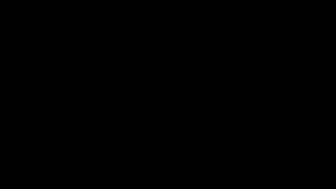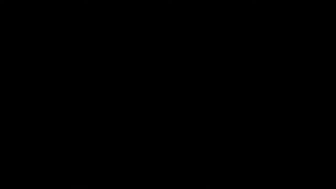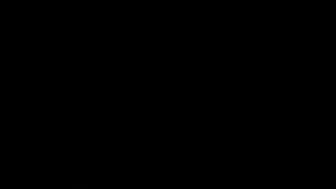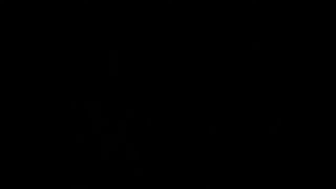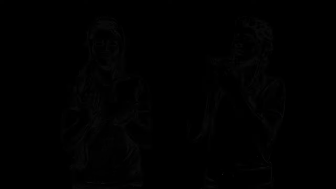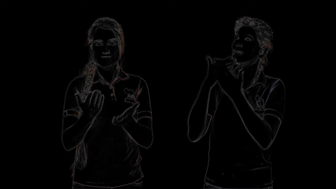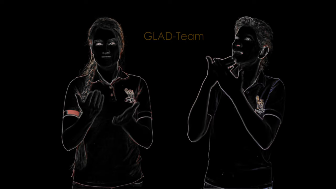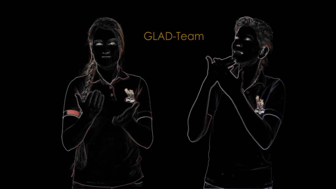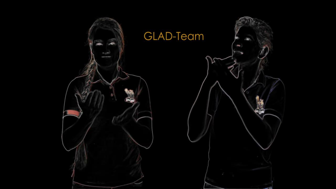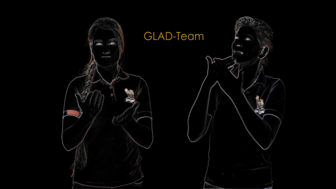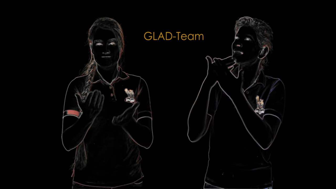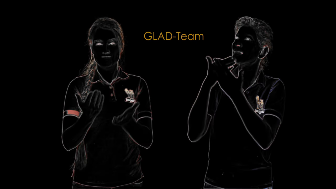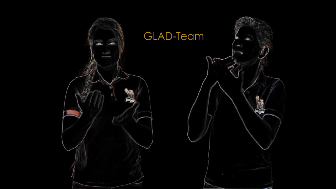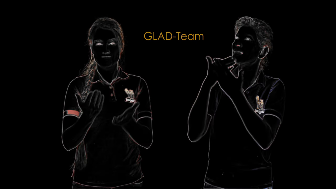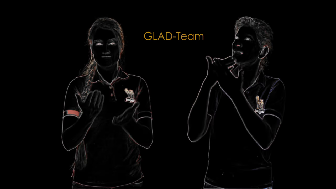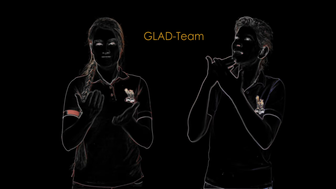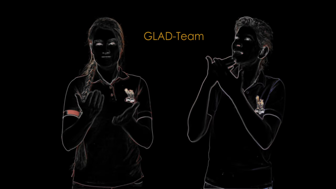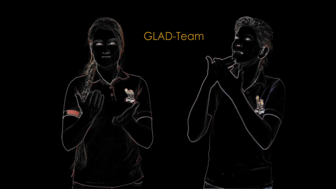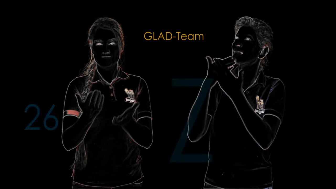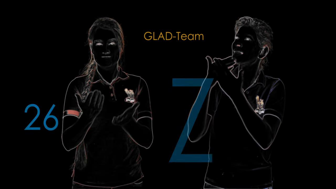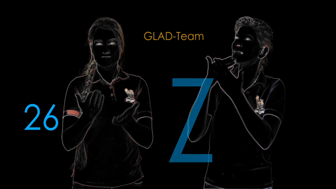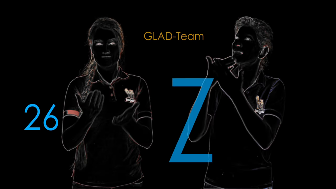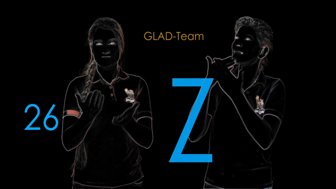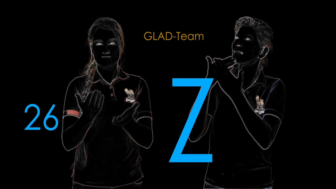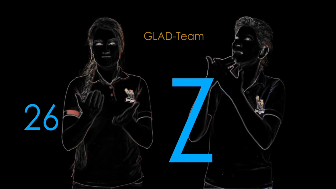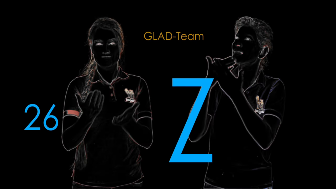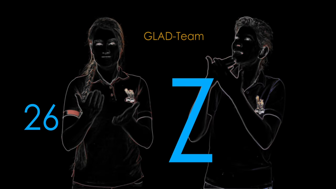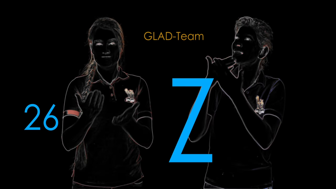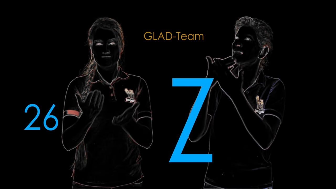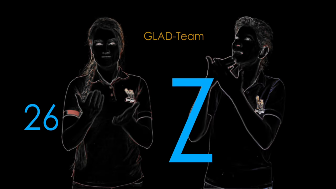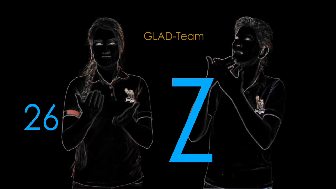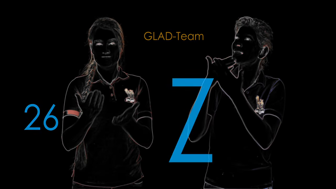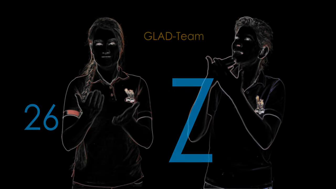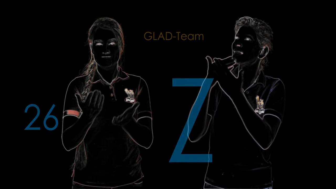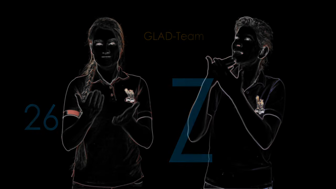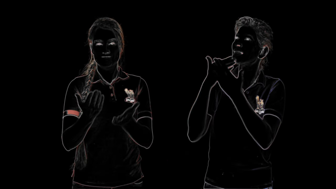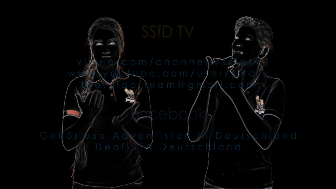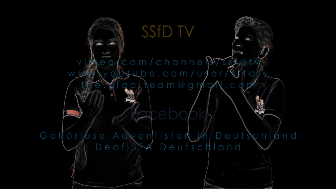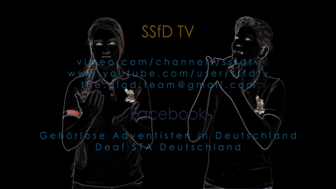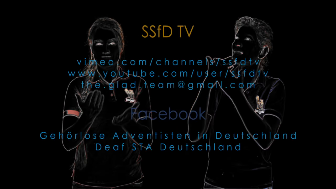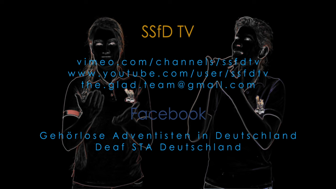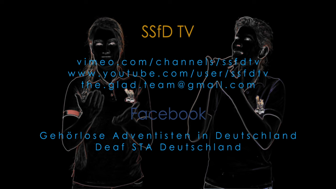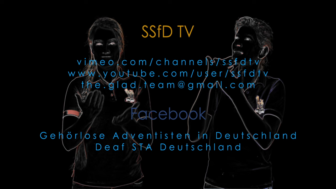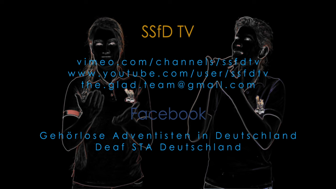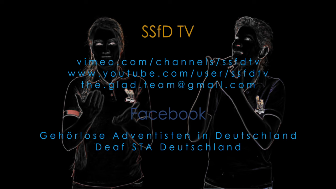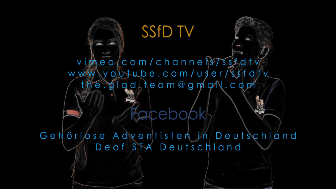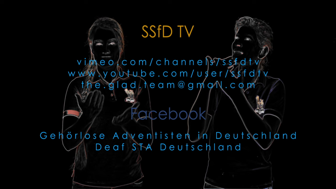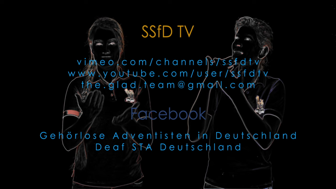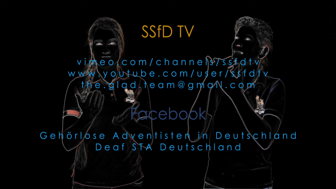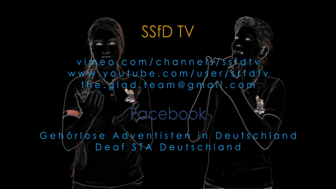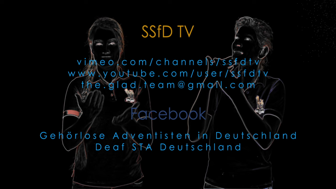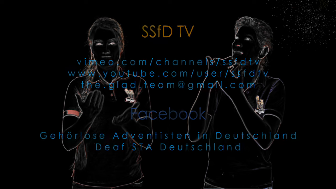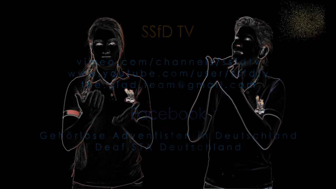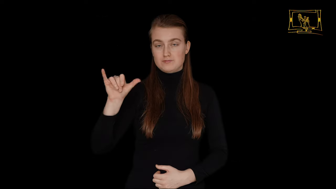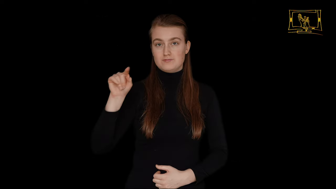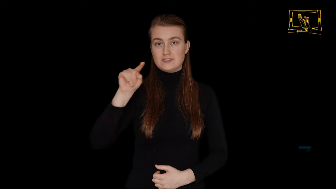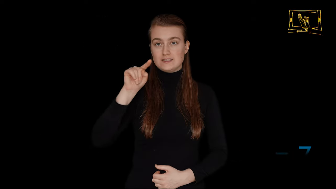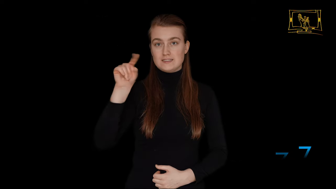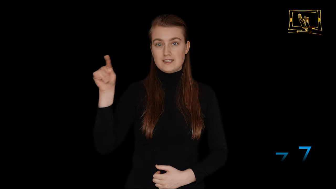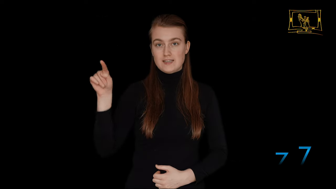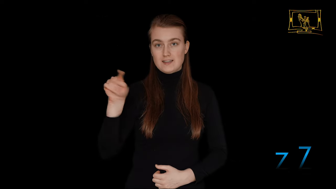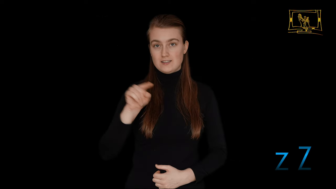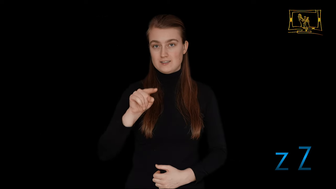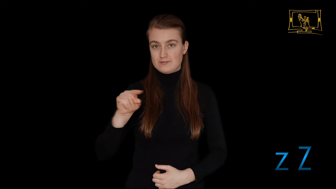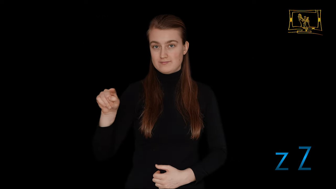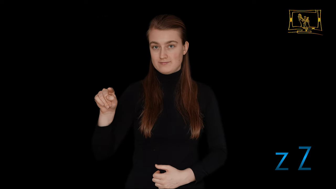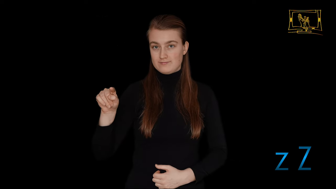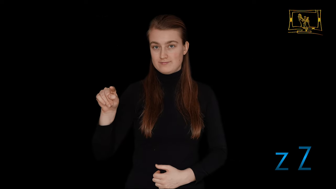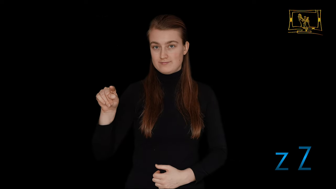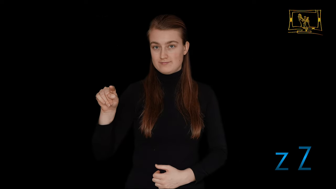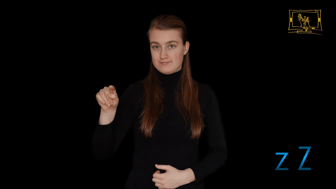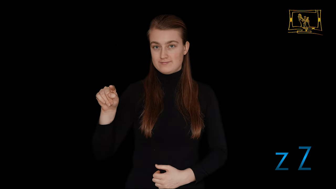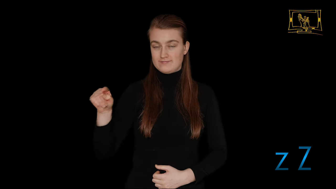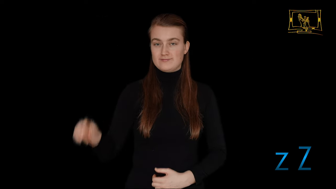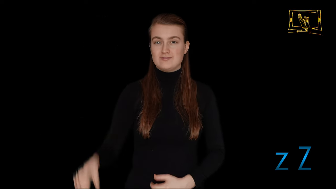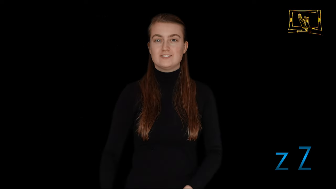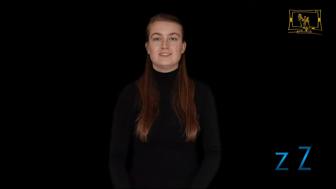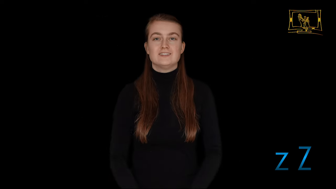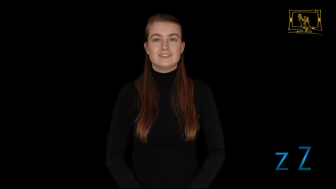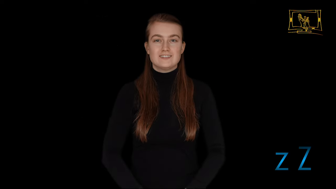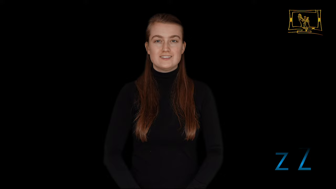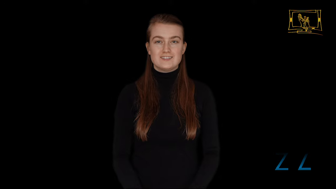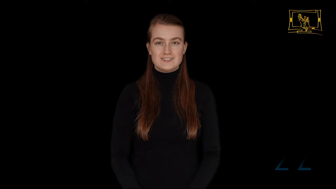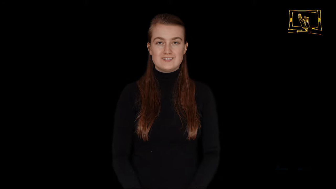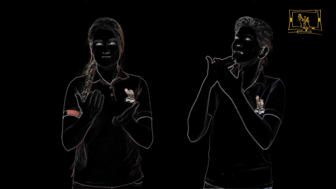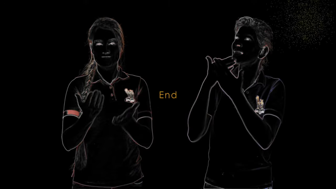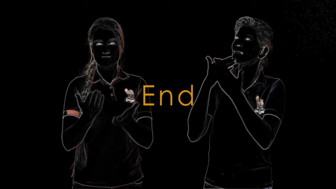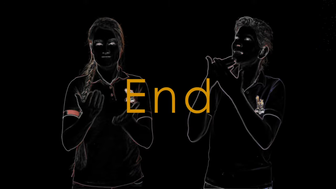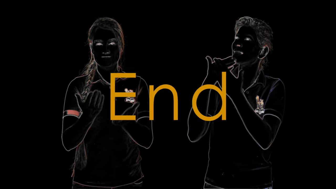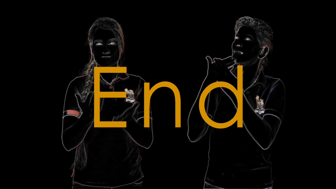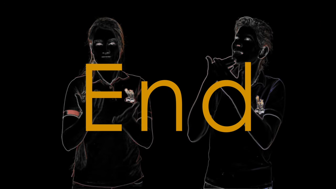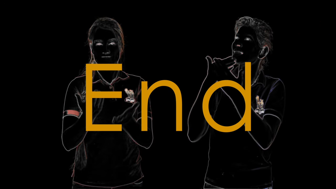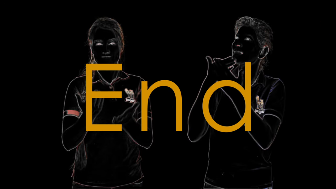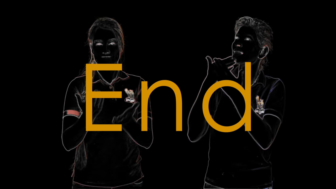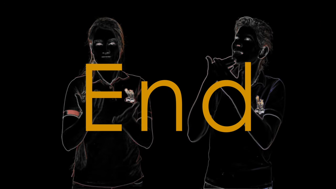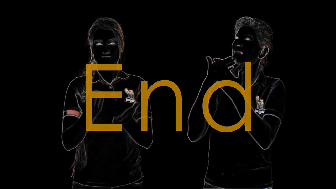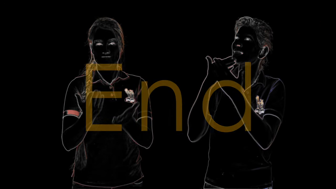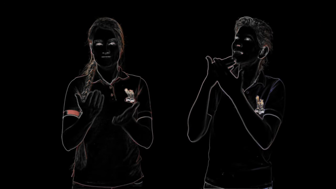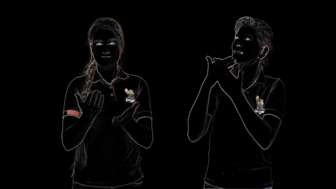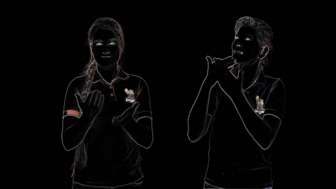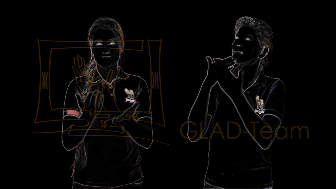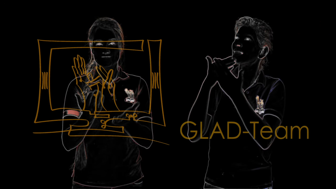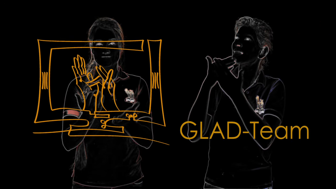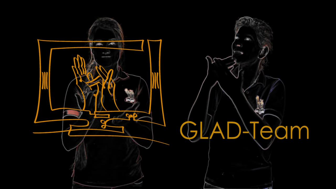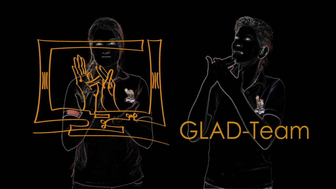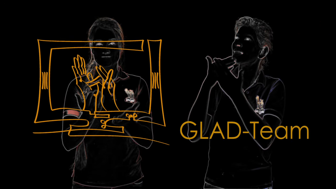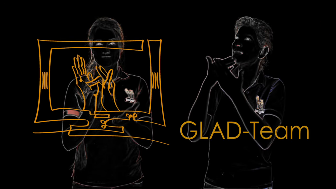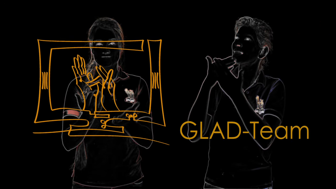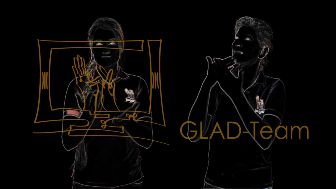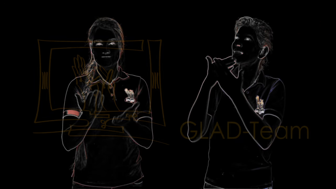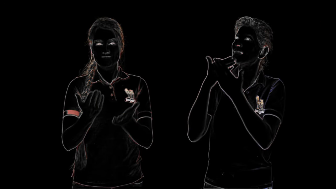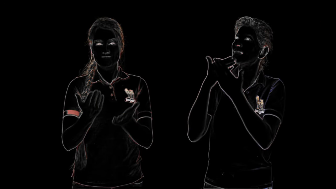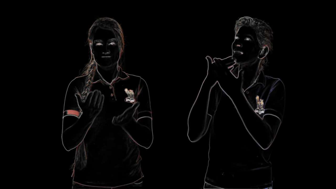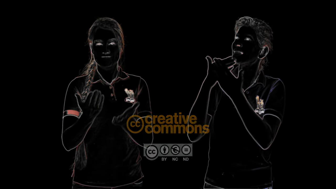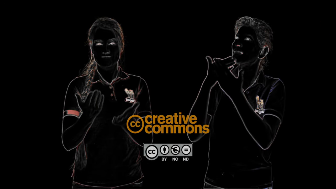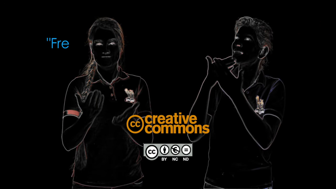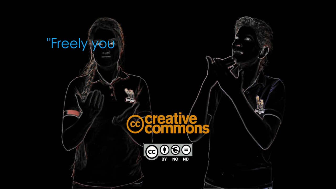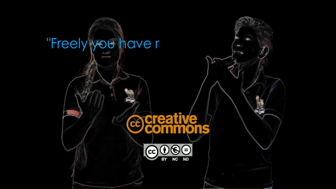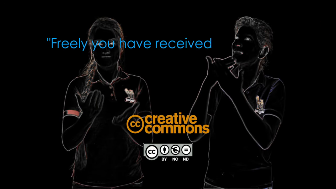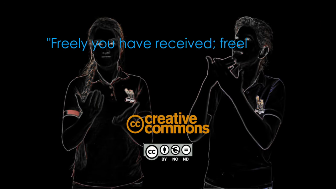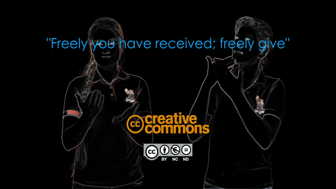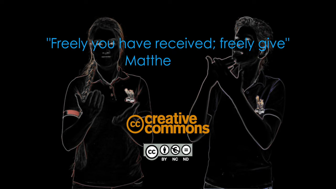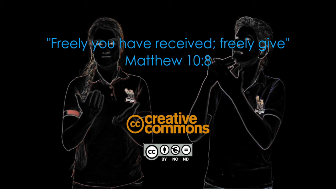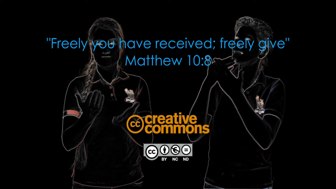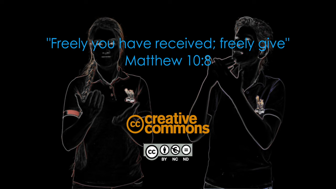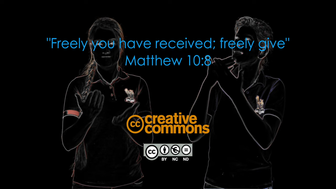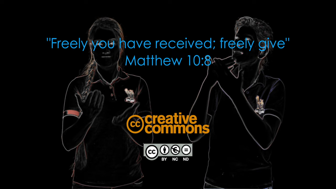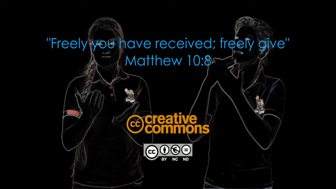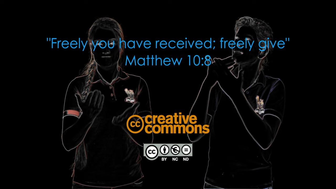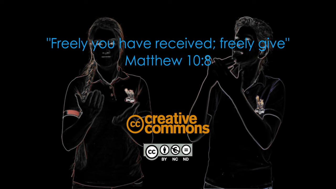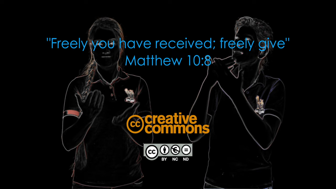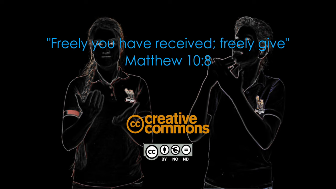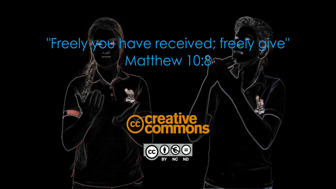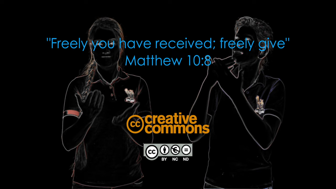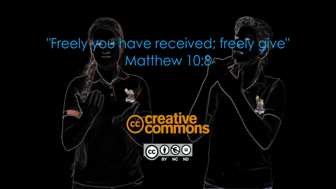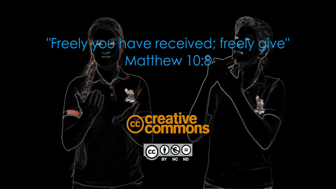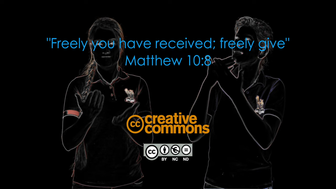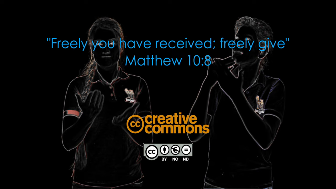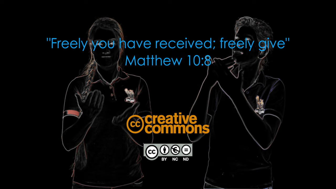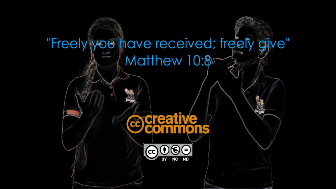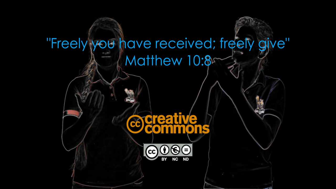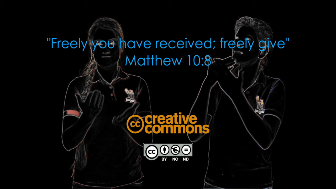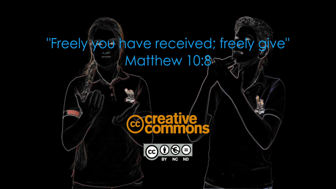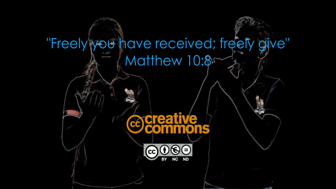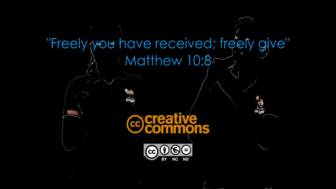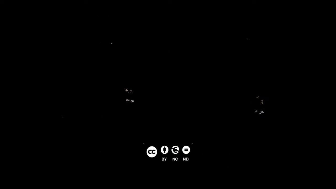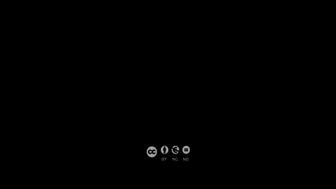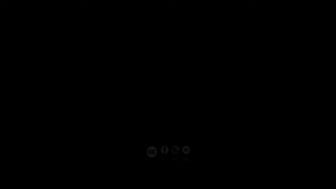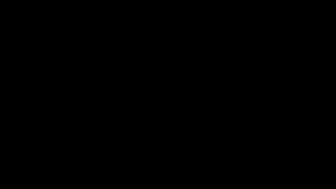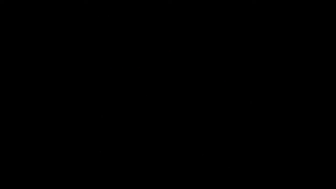Z